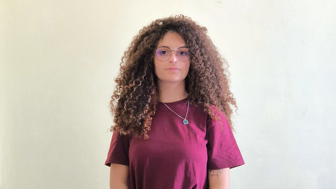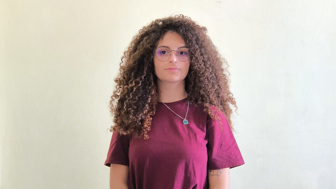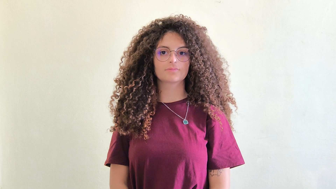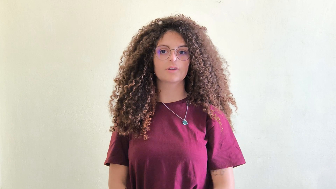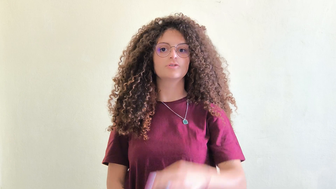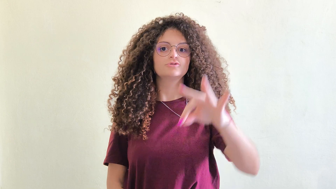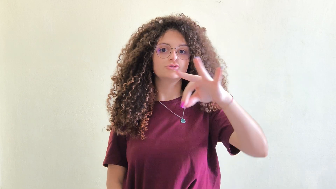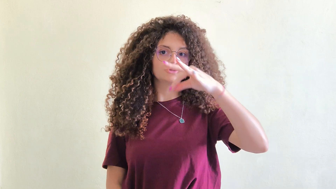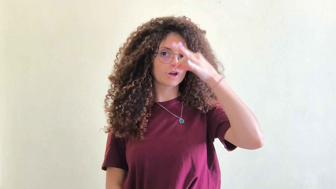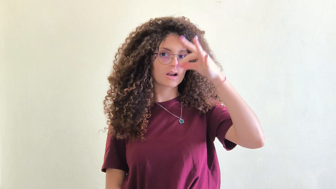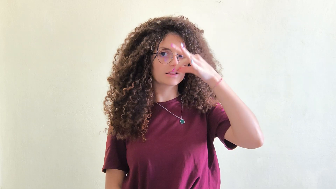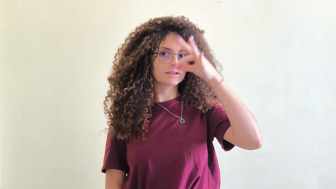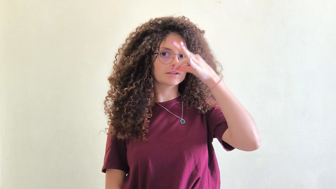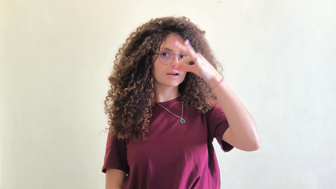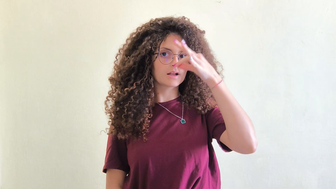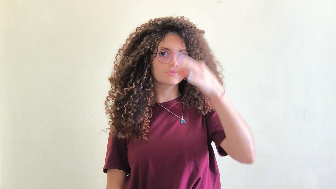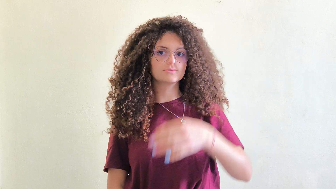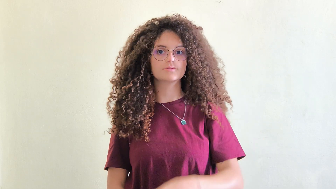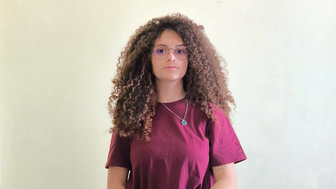Giardini Naxos